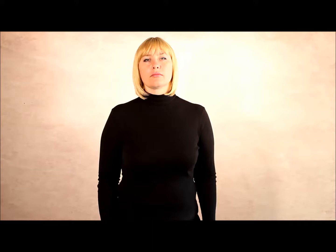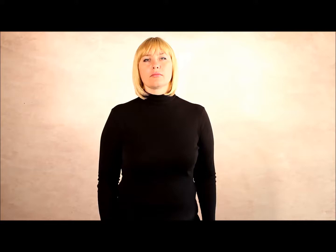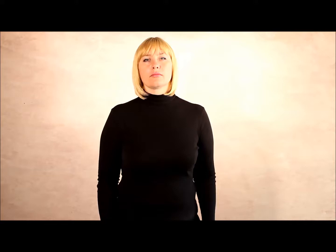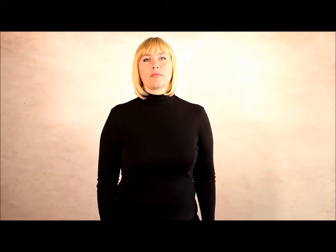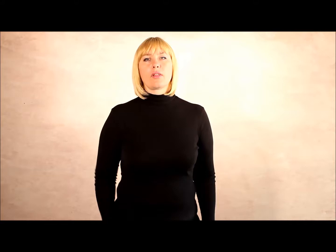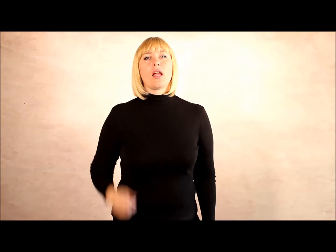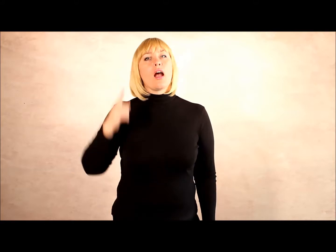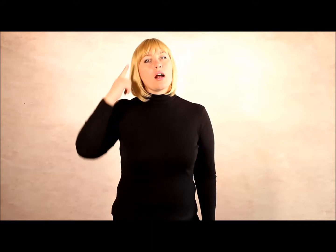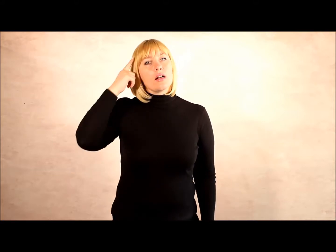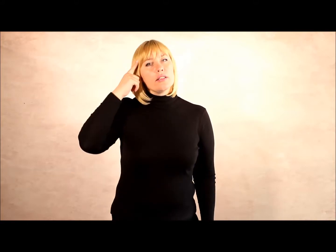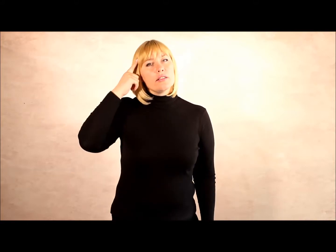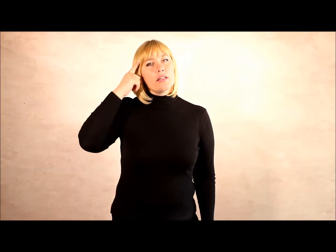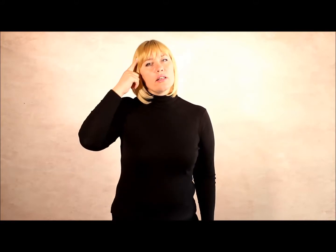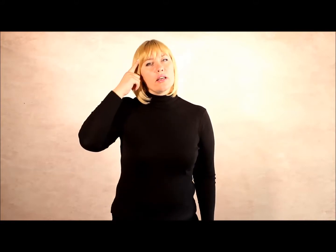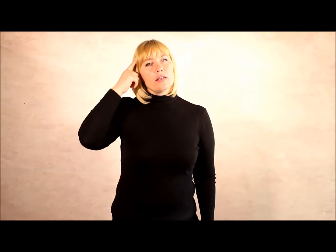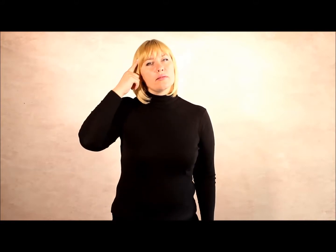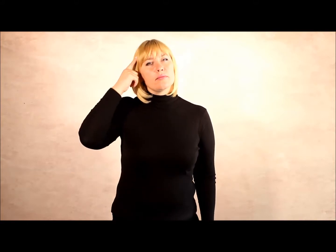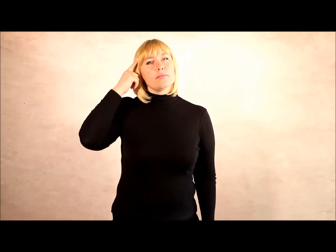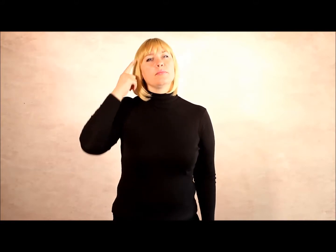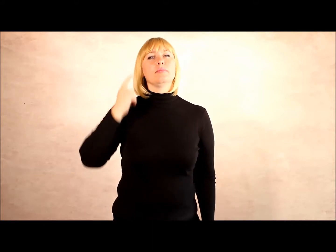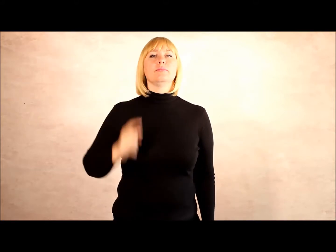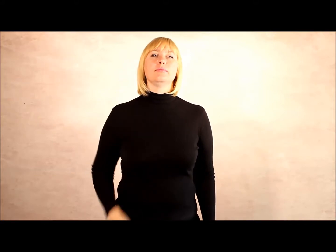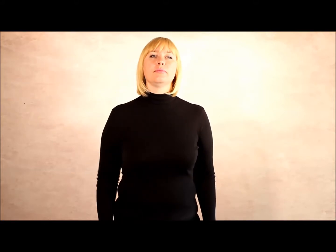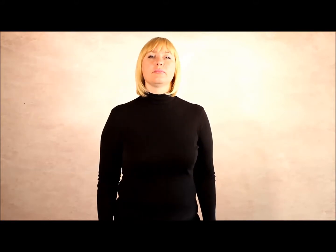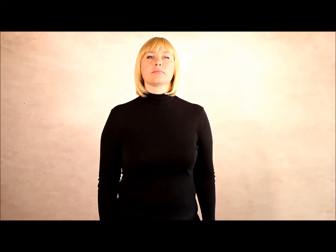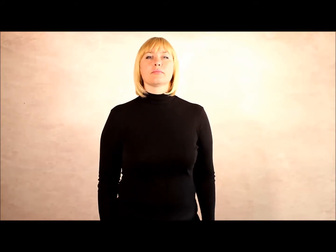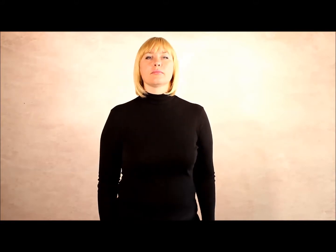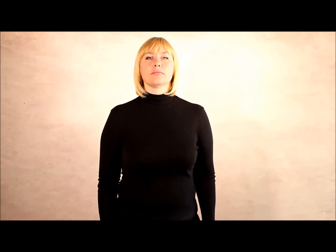Gândire